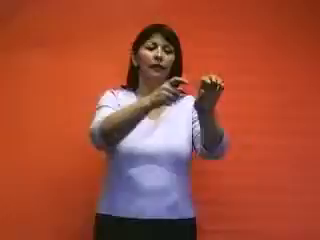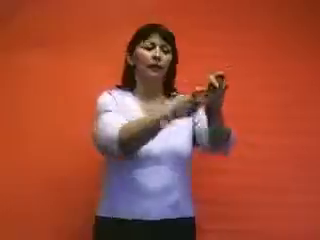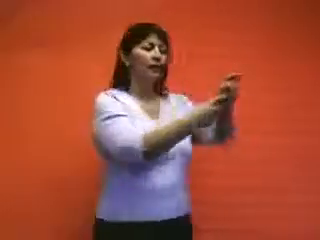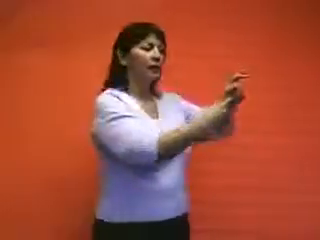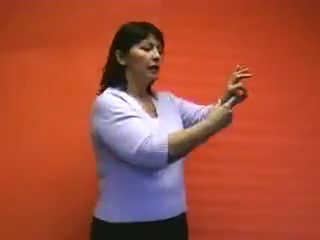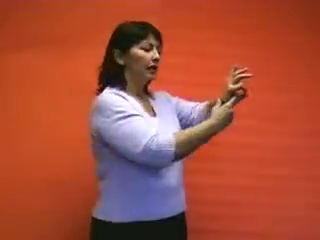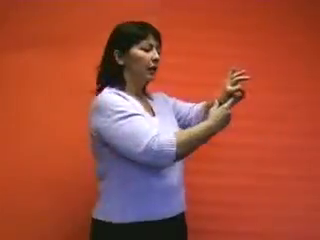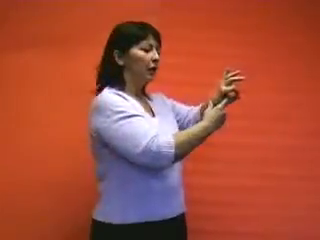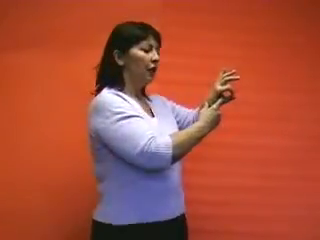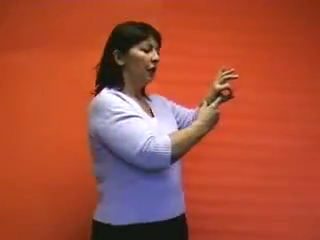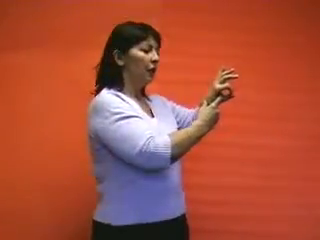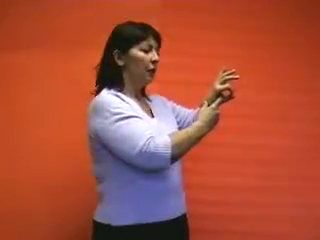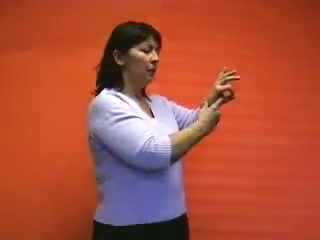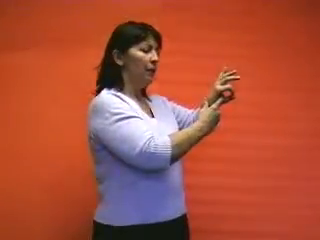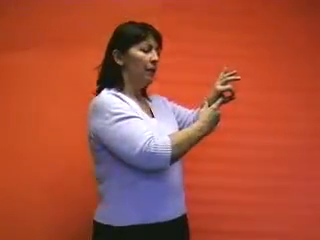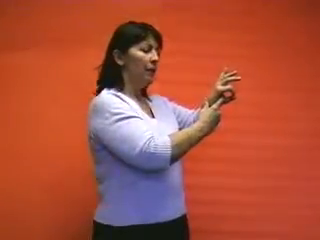Q